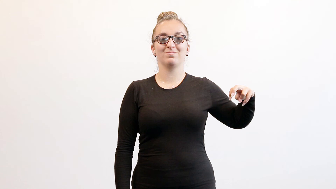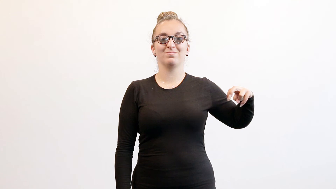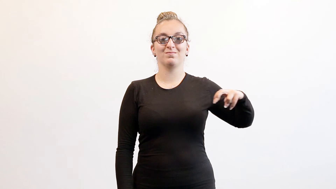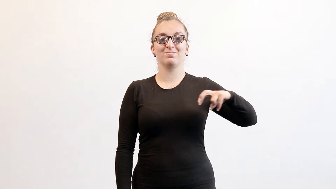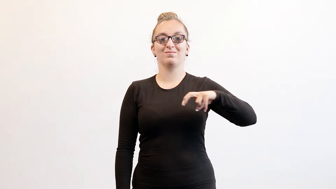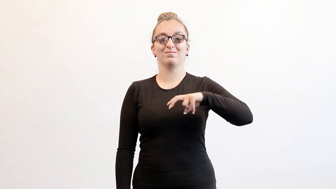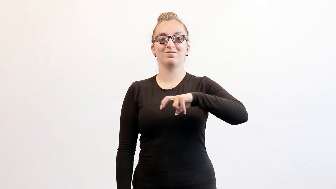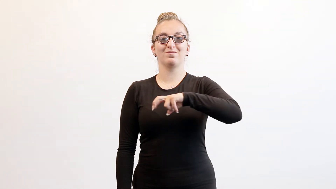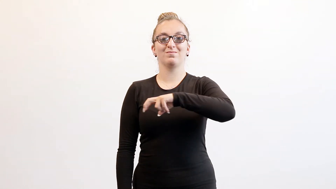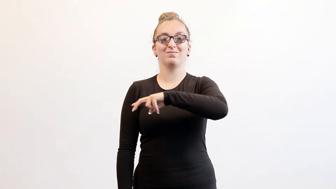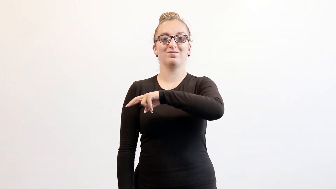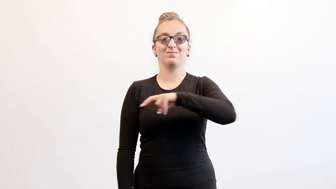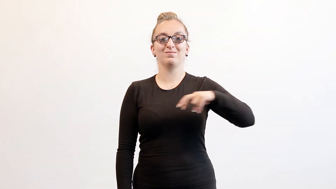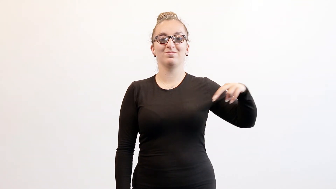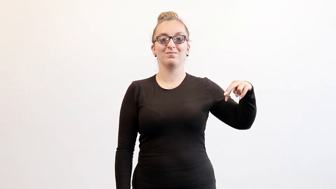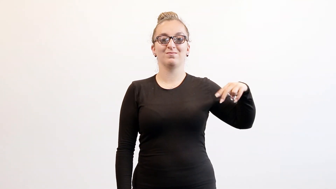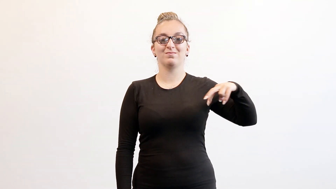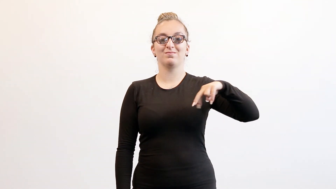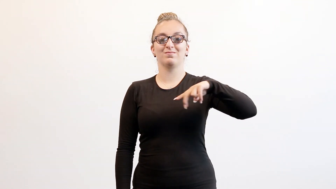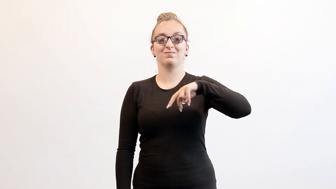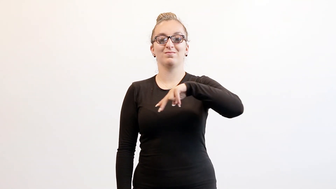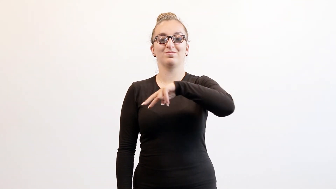laufen